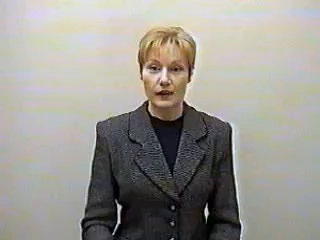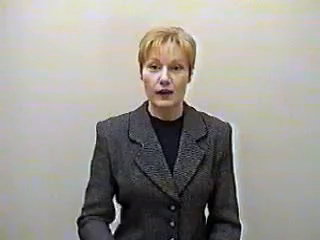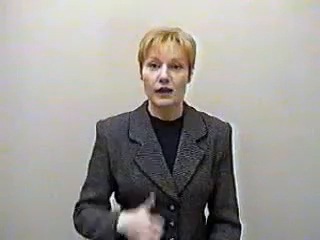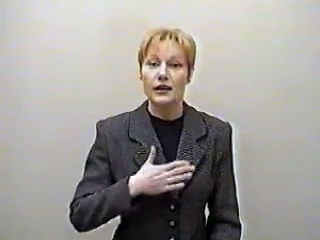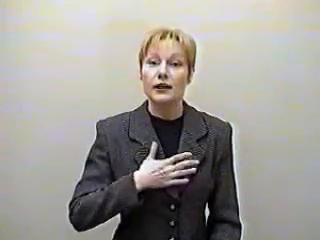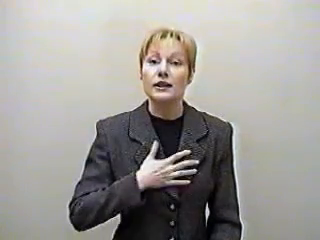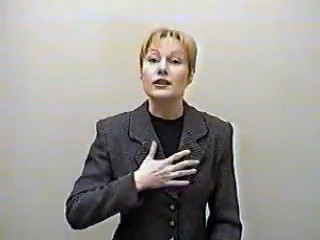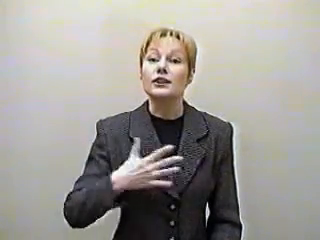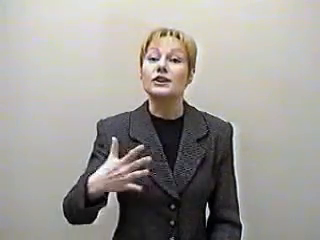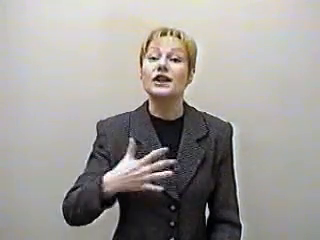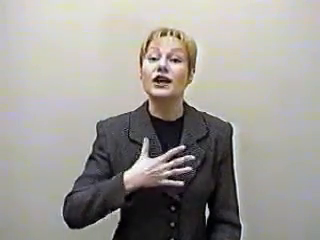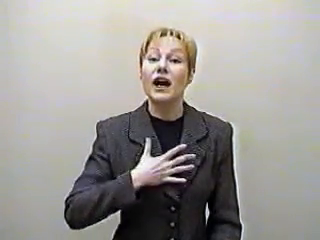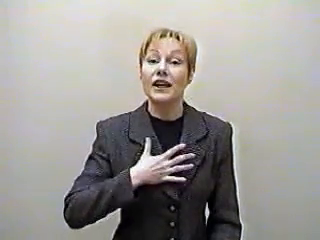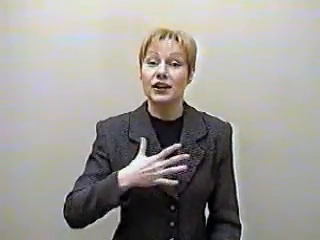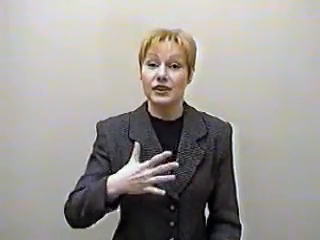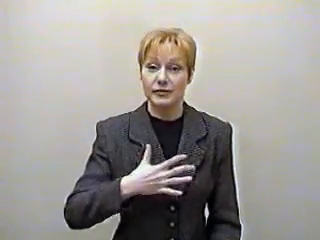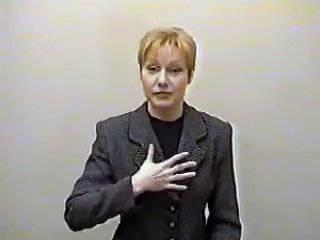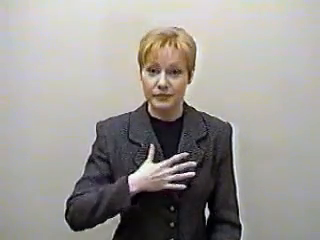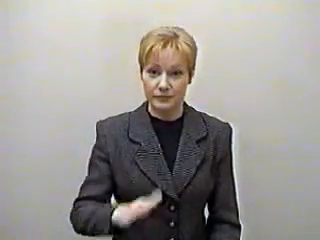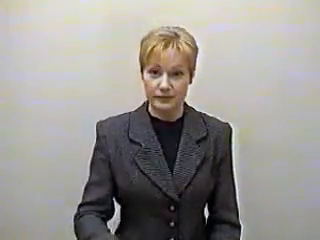дыхание